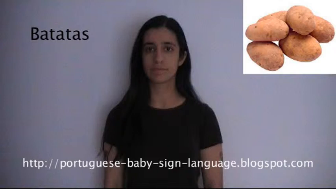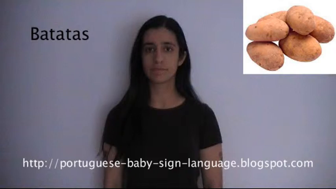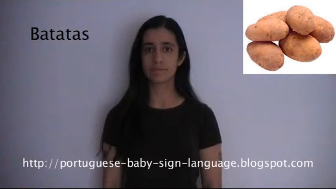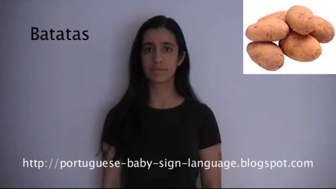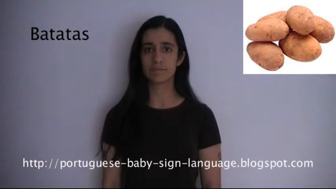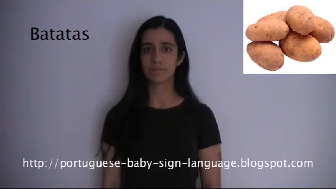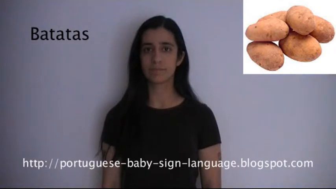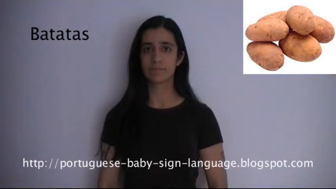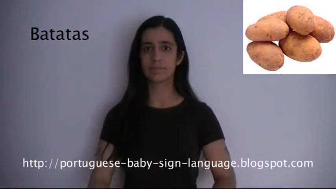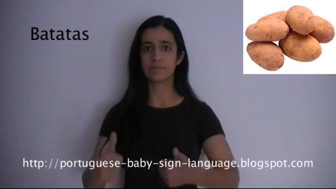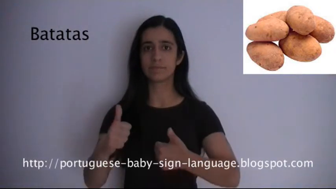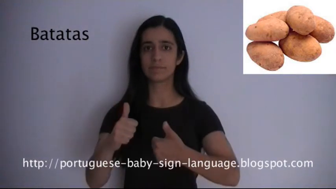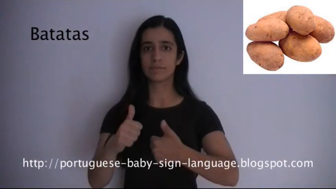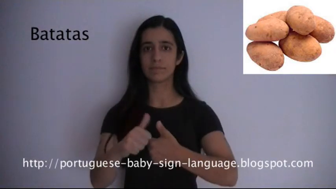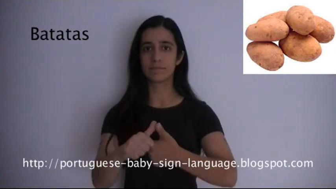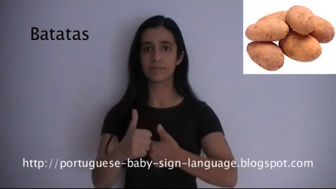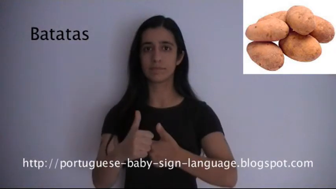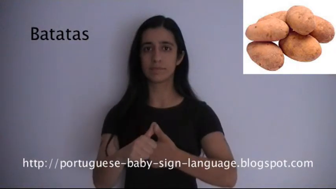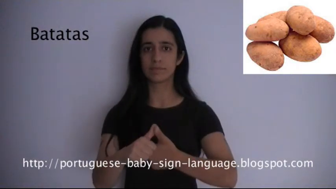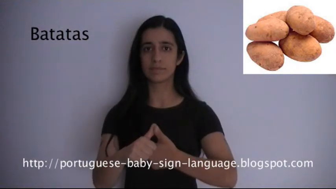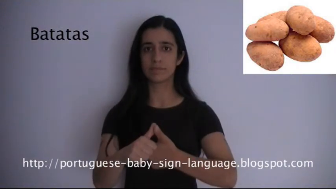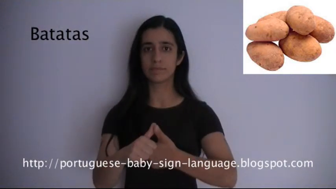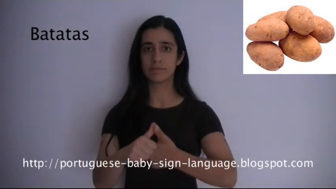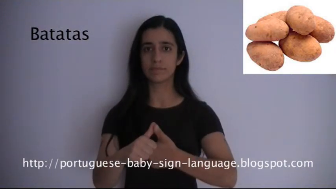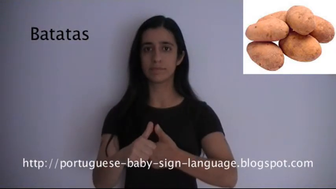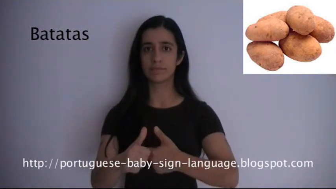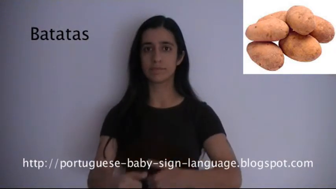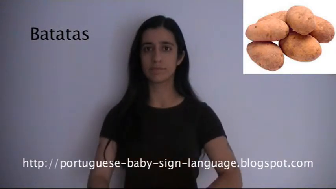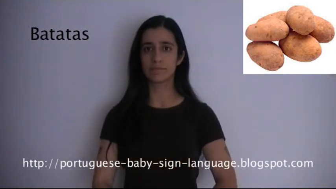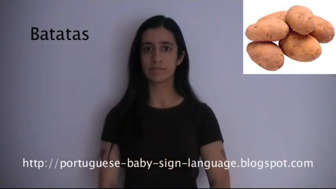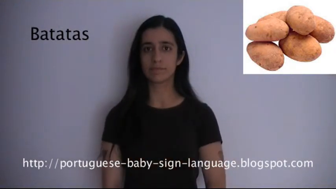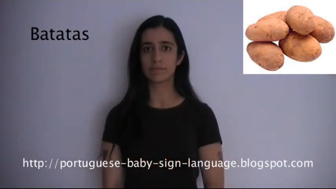batatas